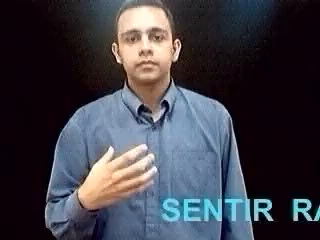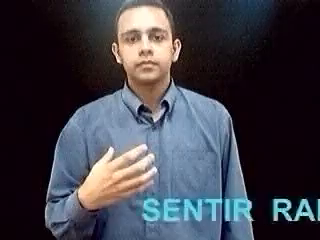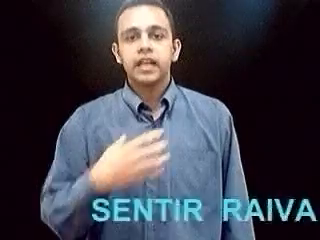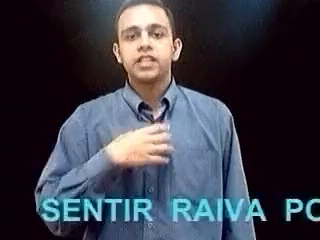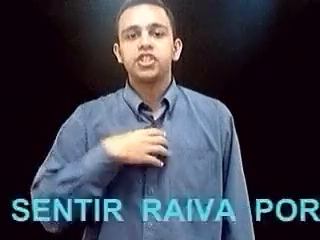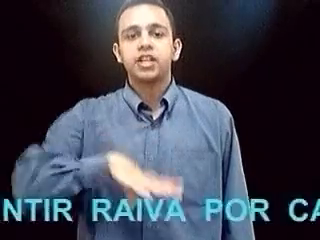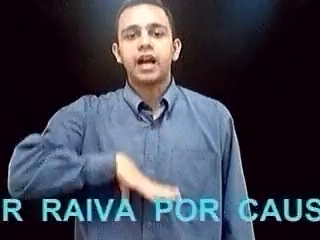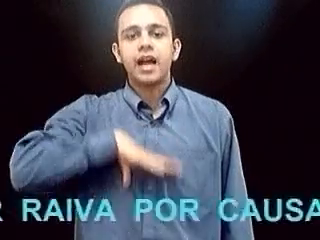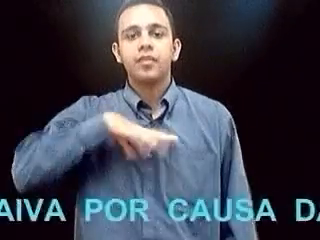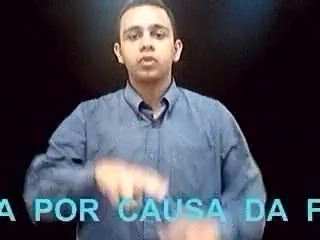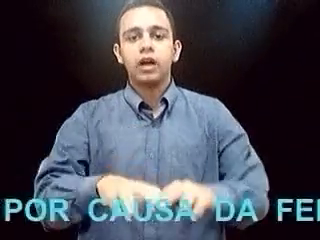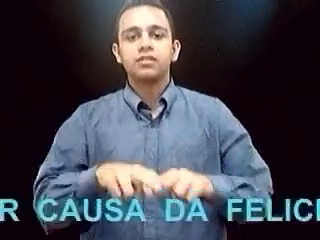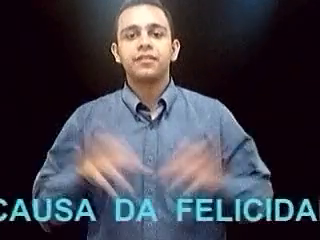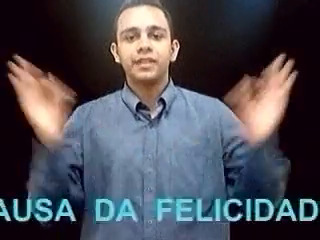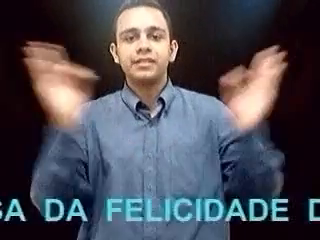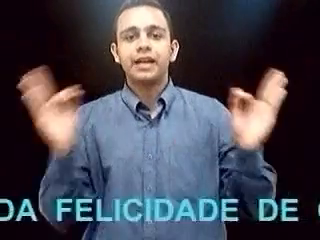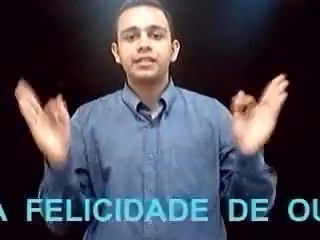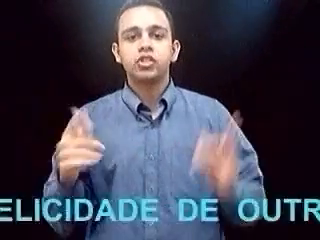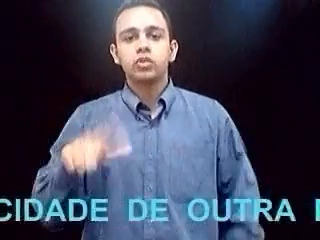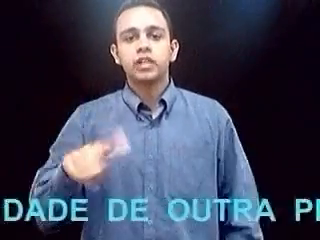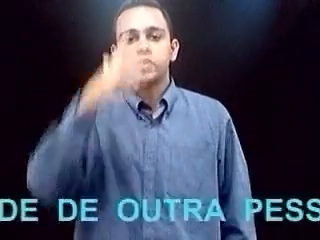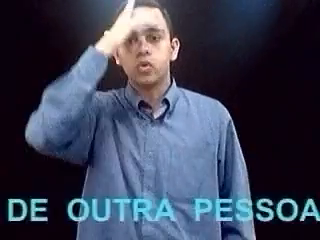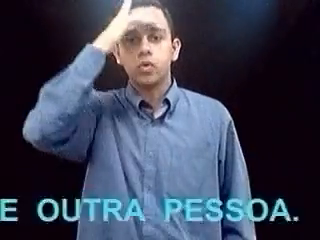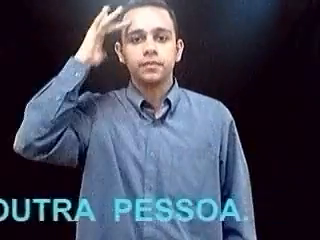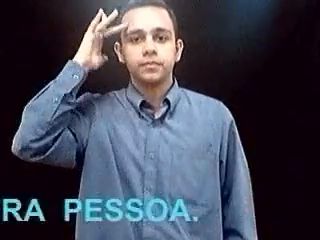iinvejar